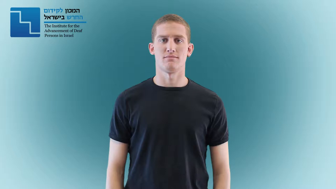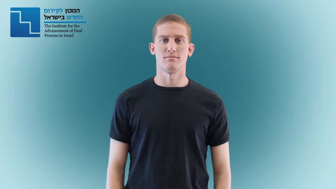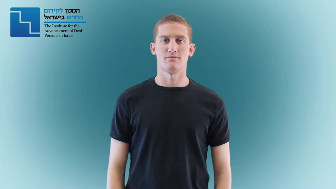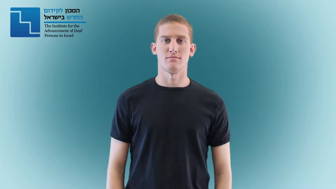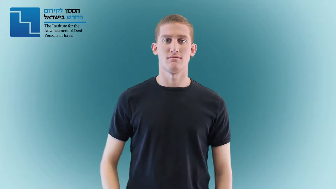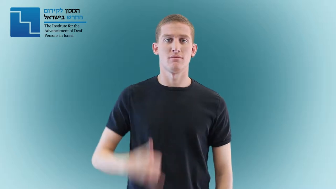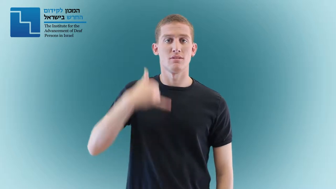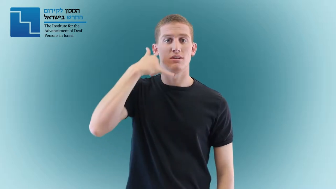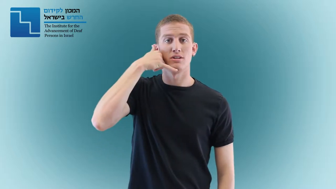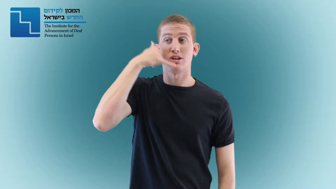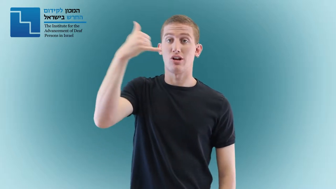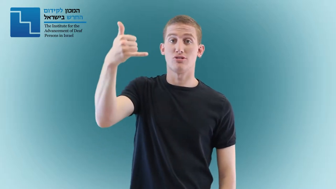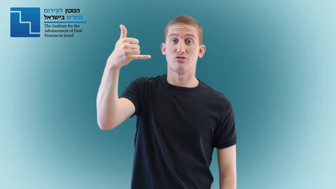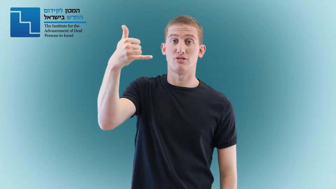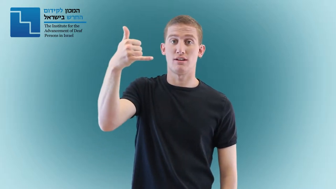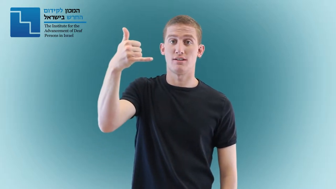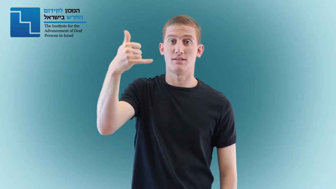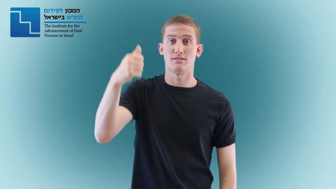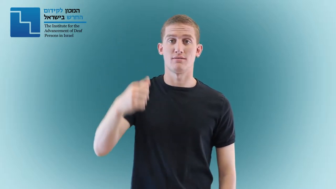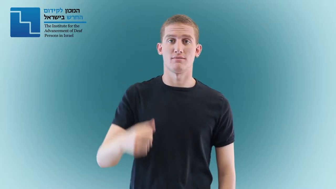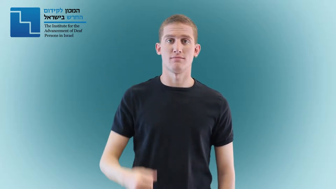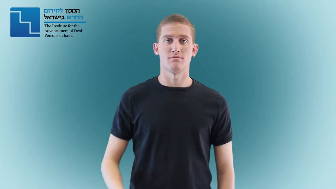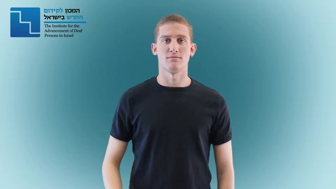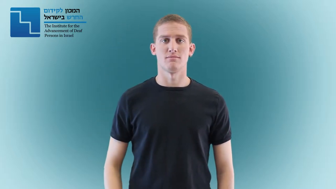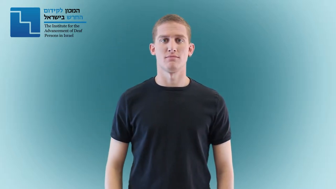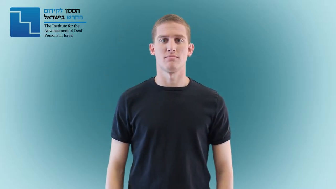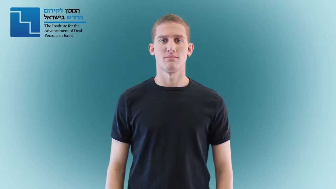להתקשר